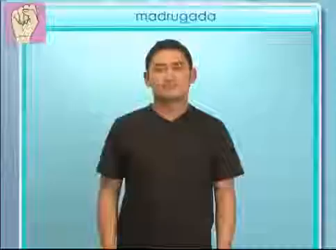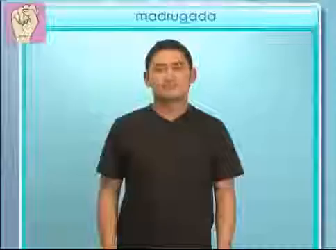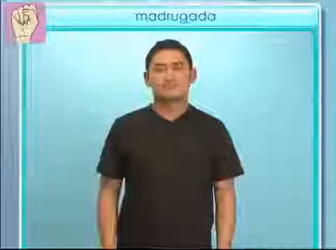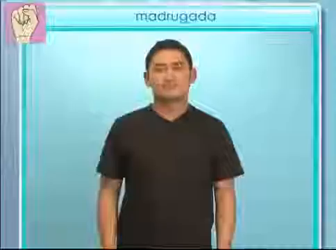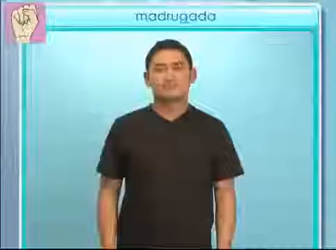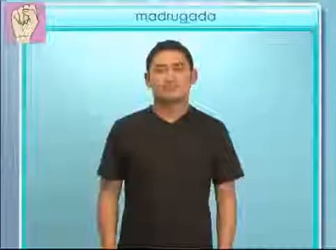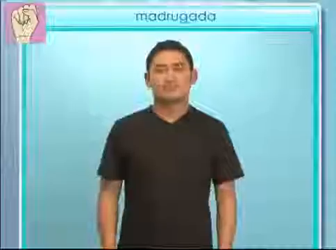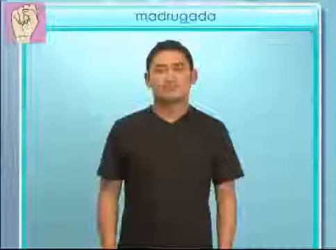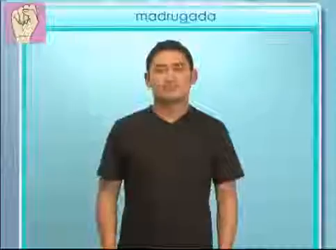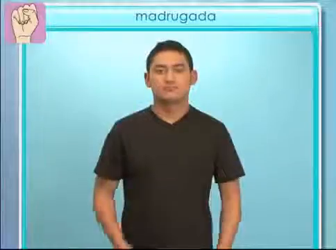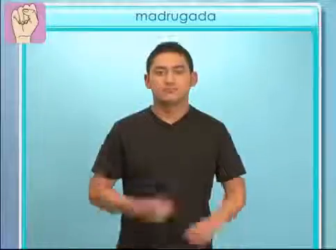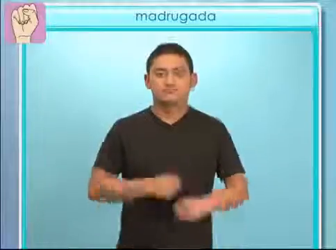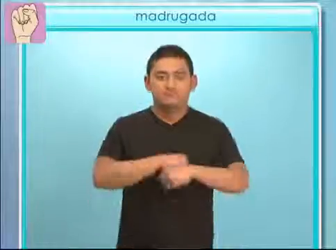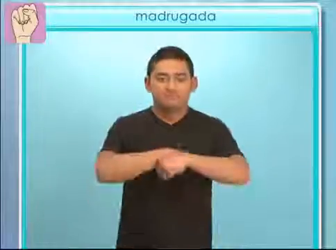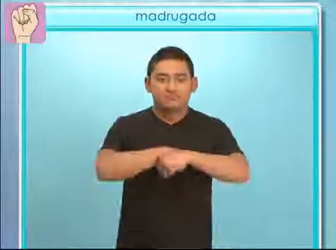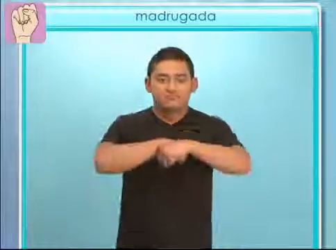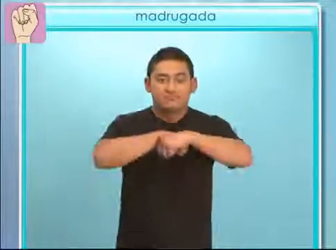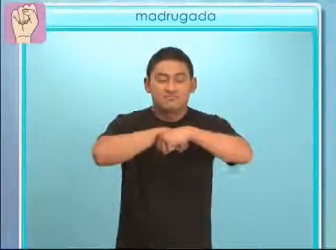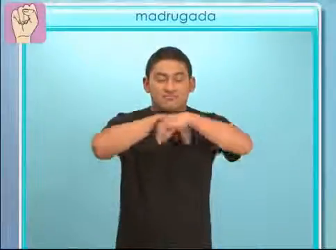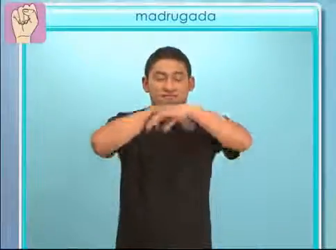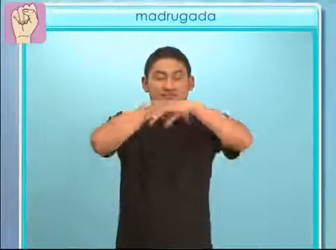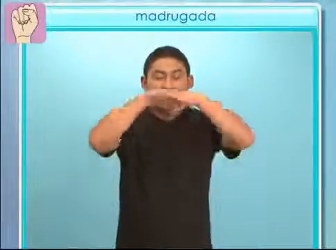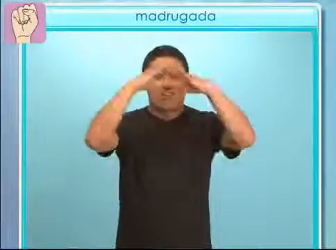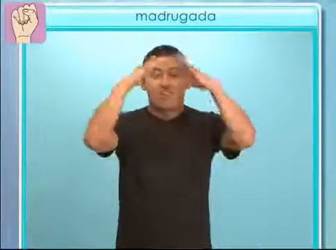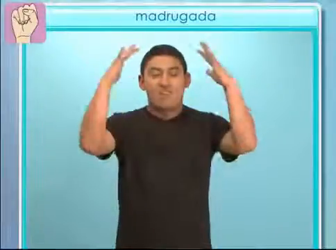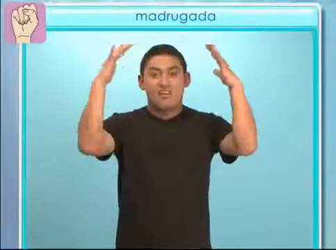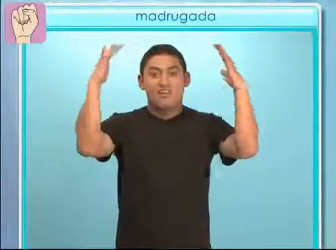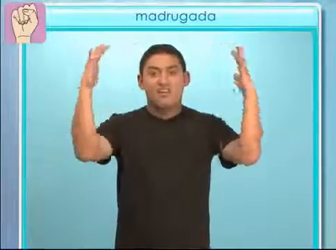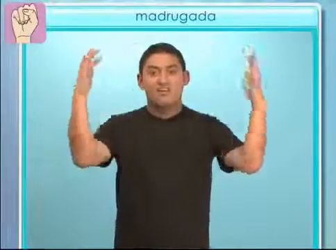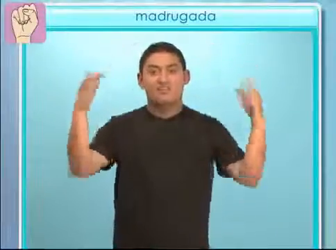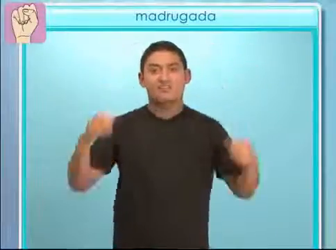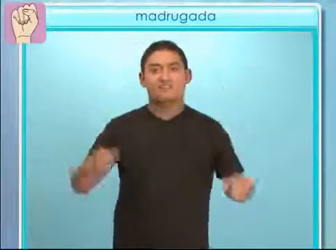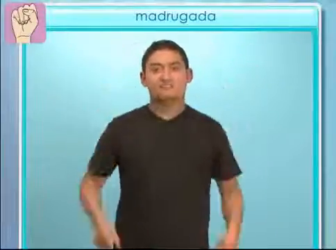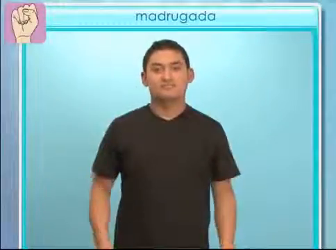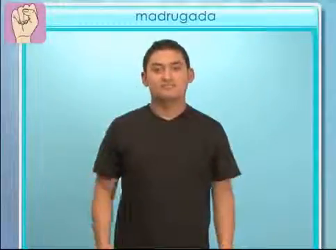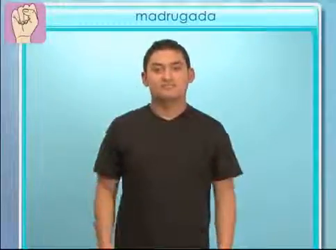MADRUGADA